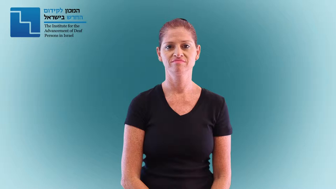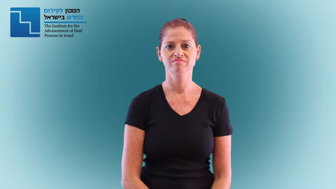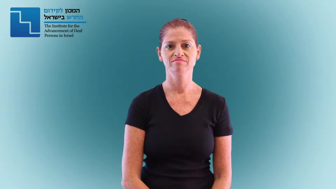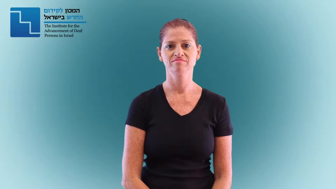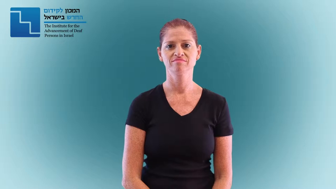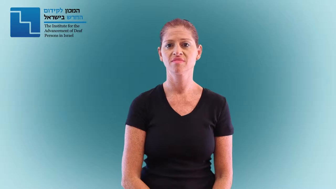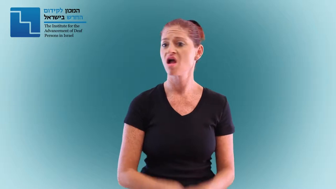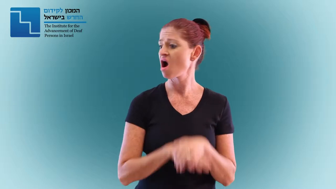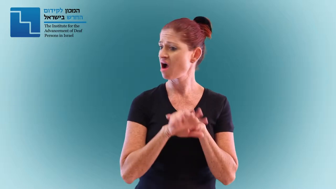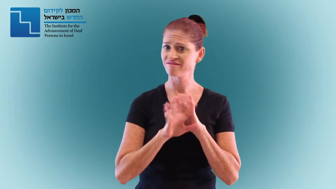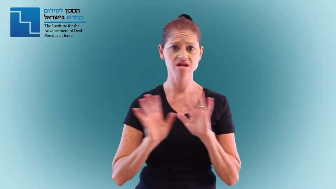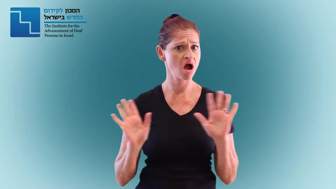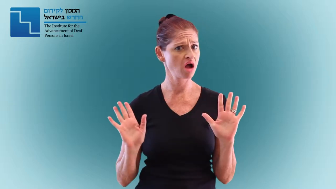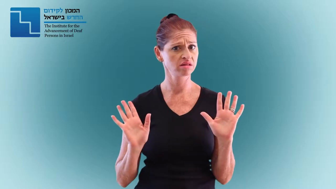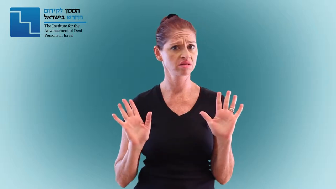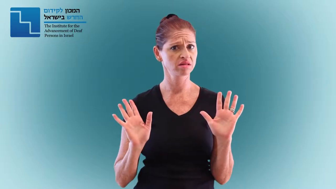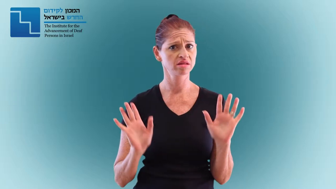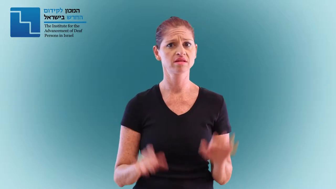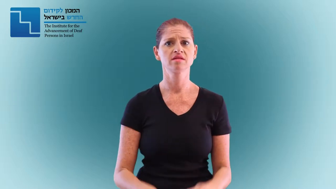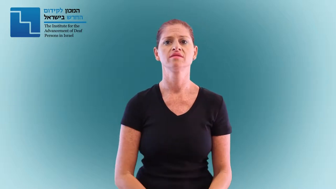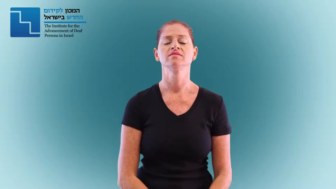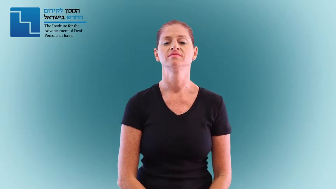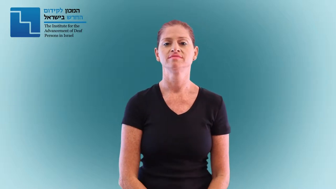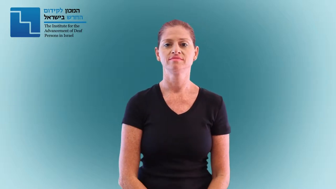אף לא אחד